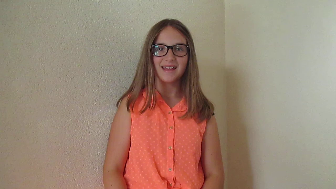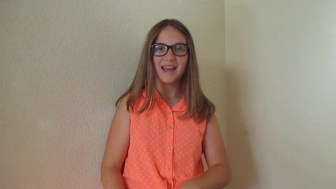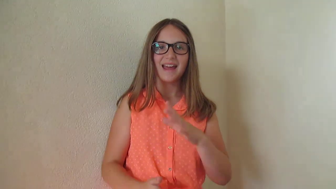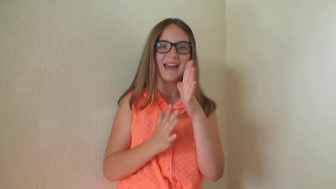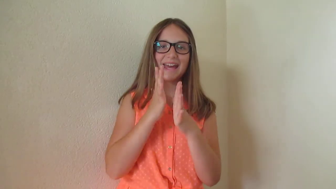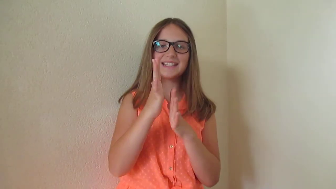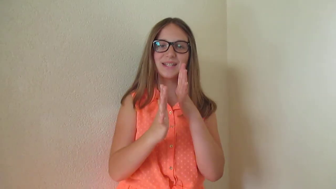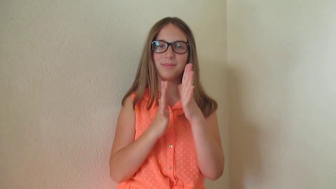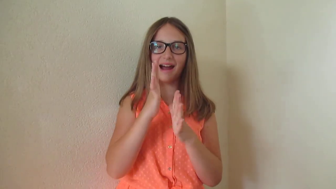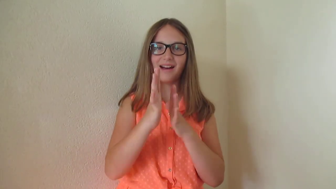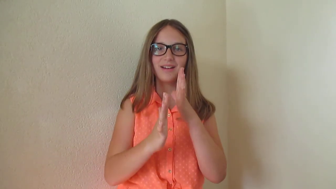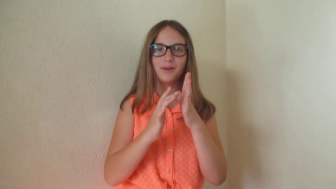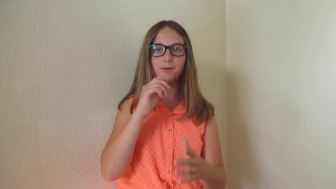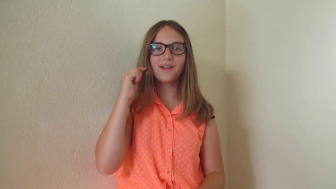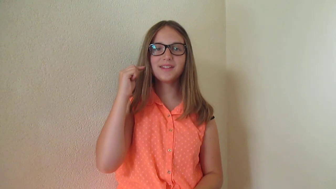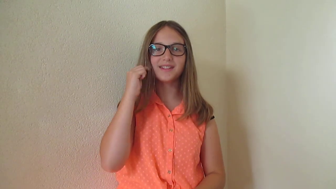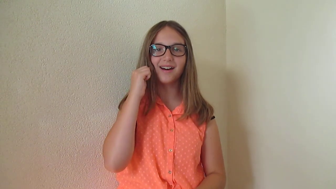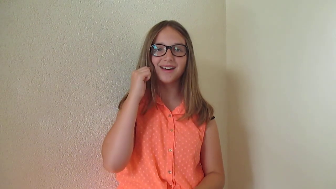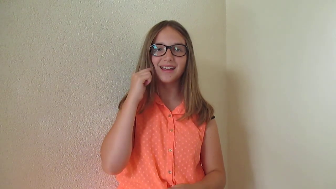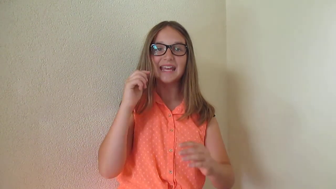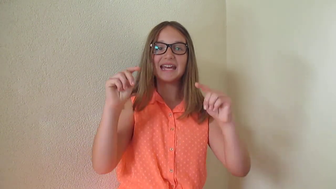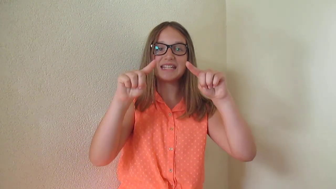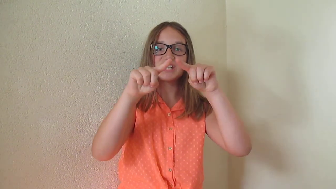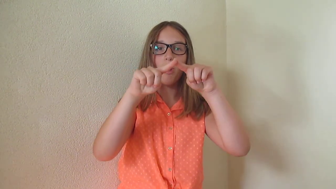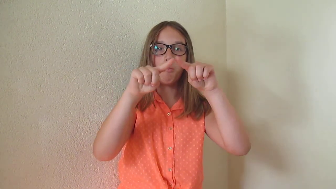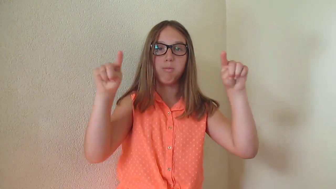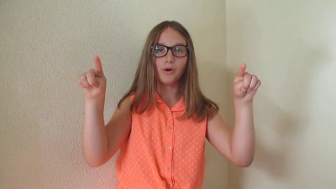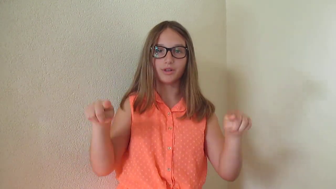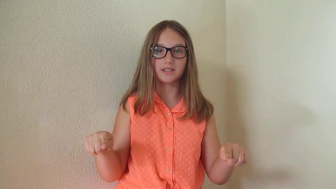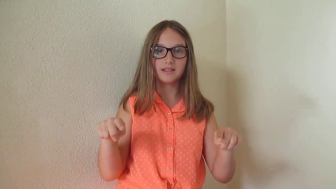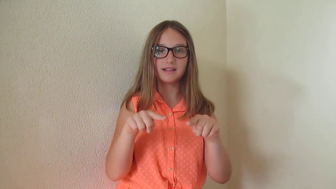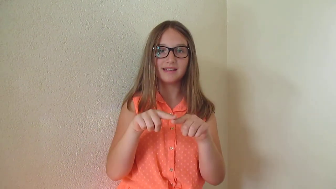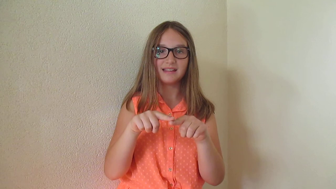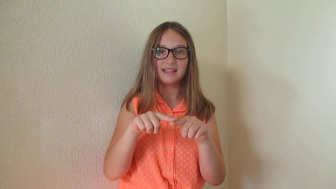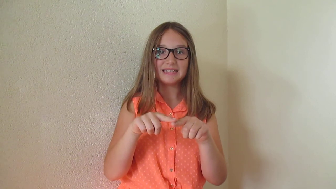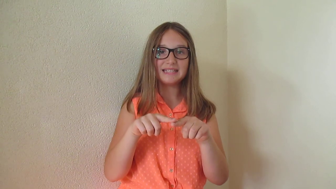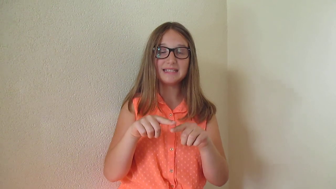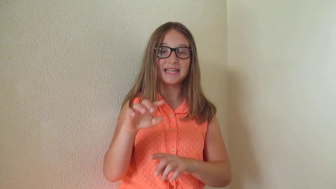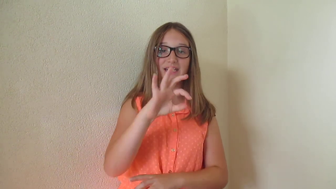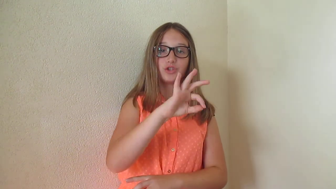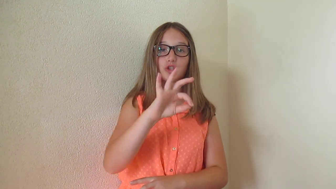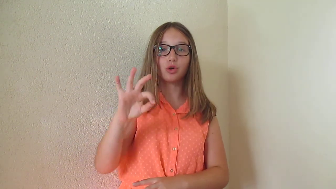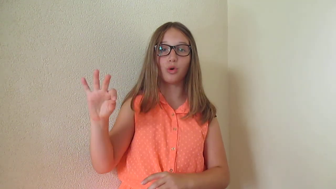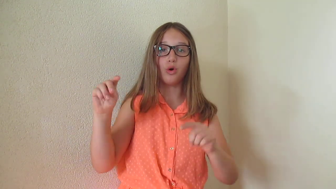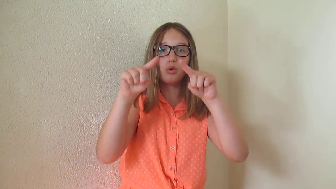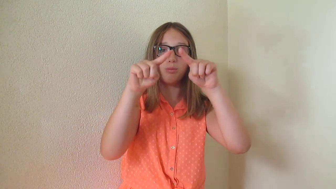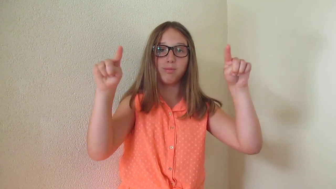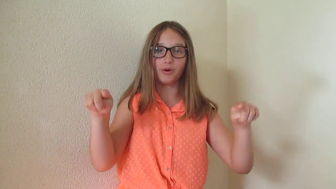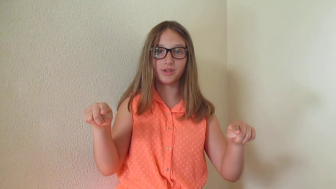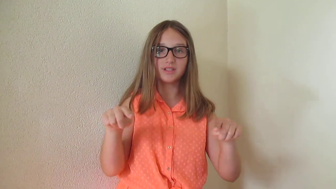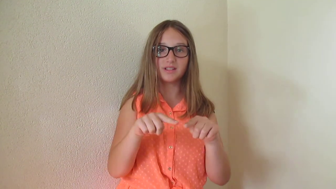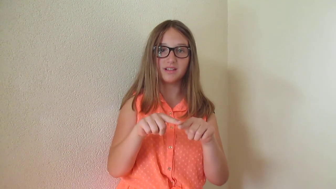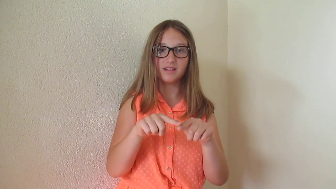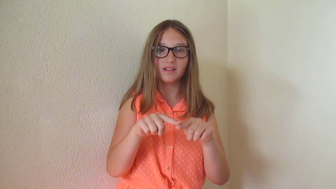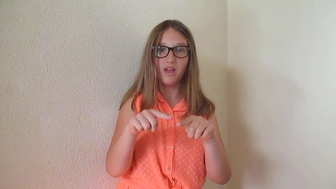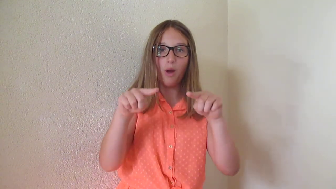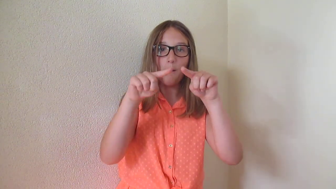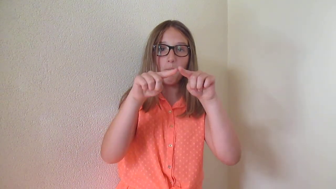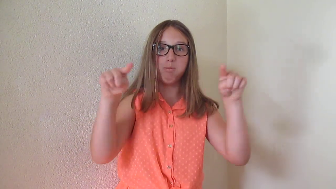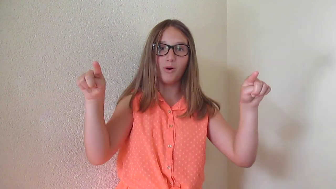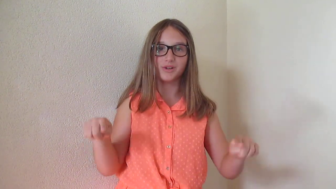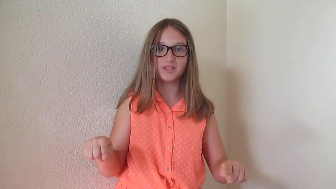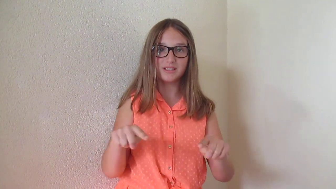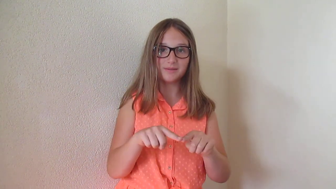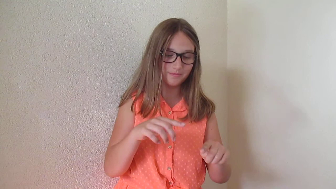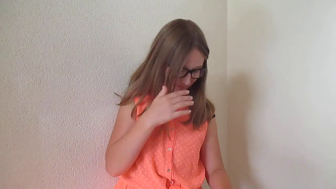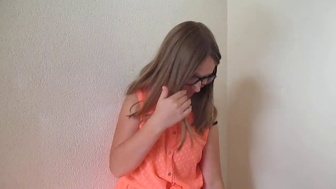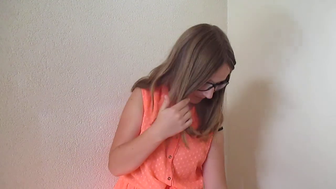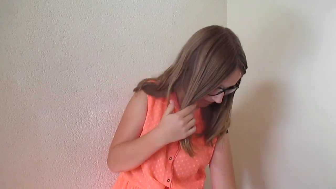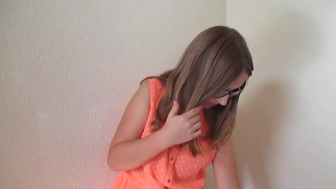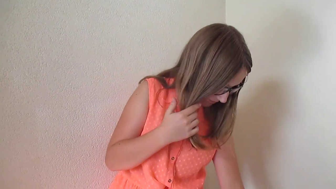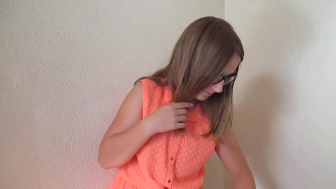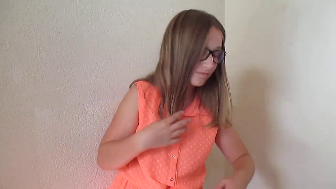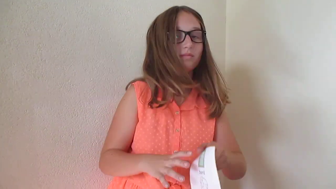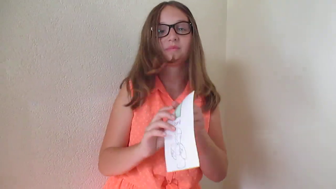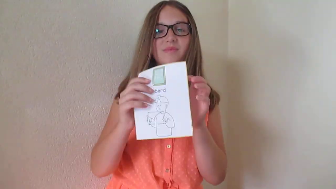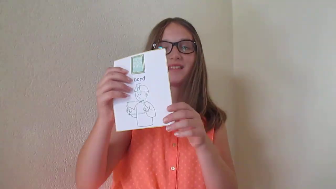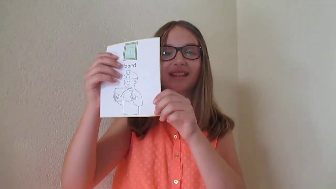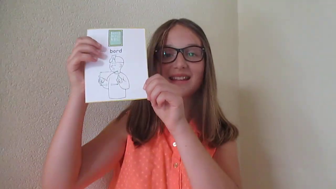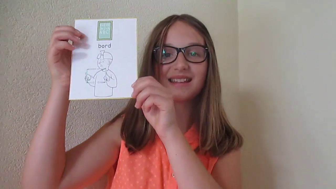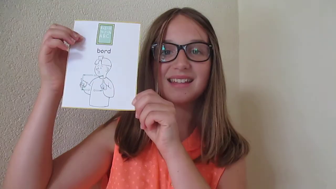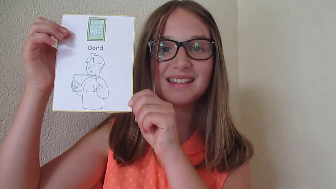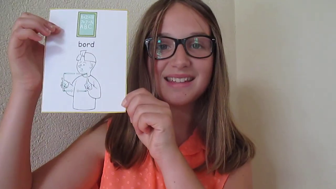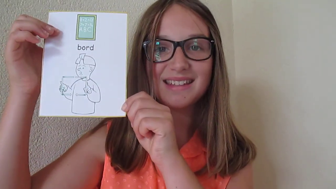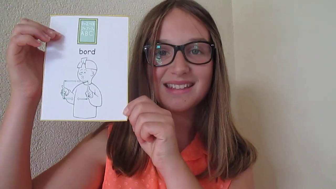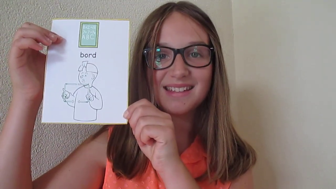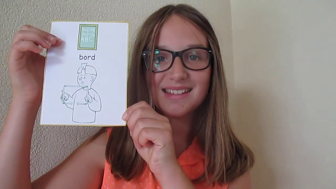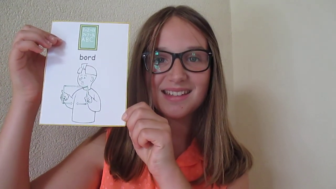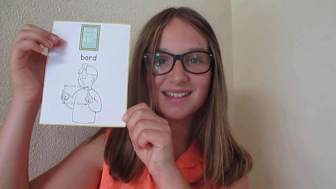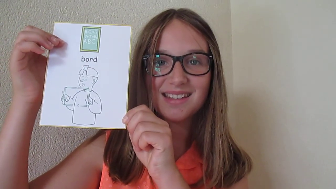bord